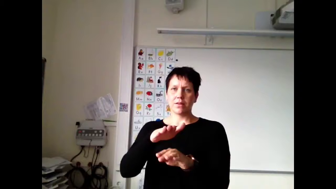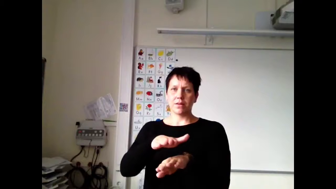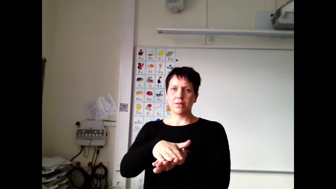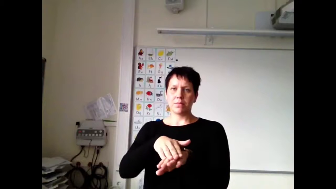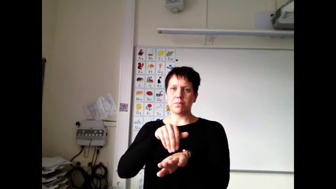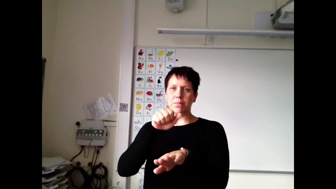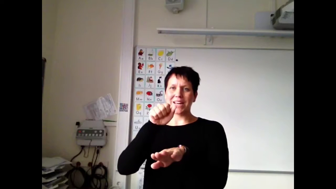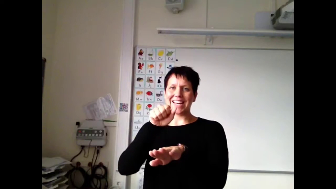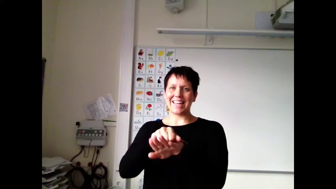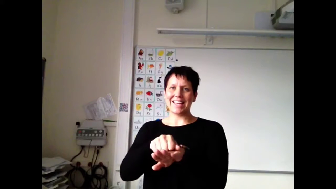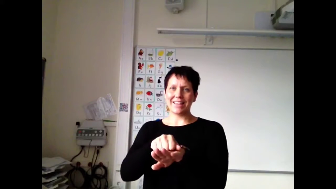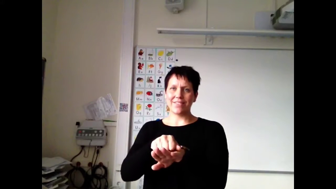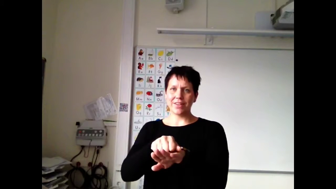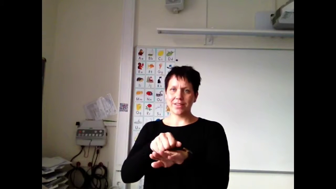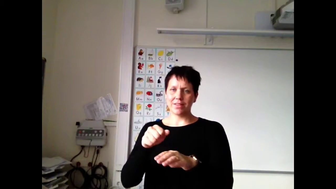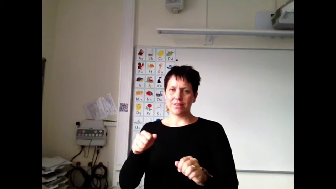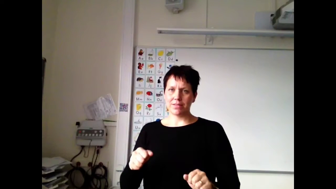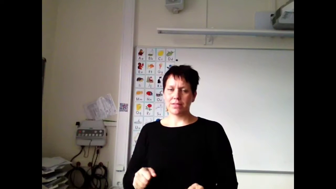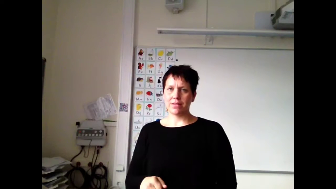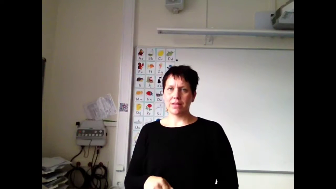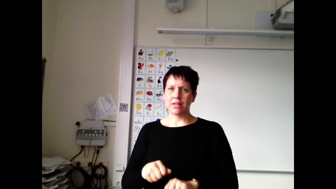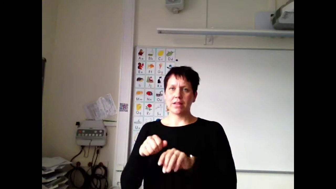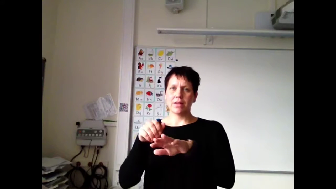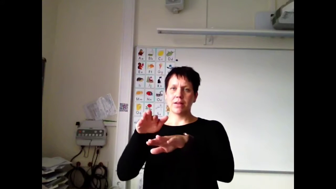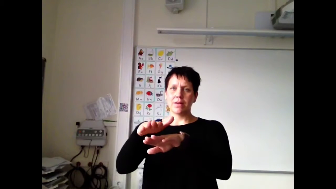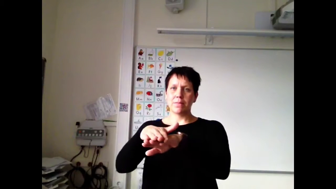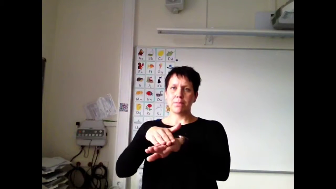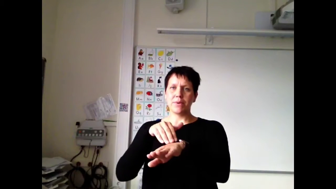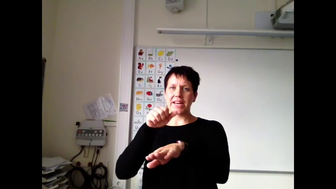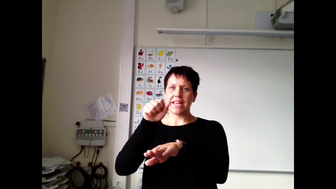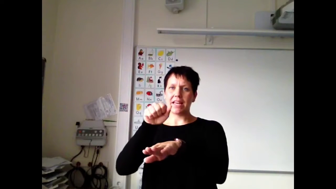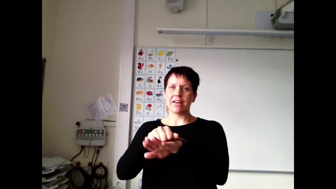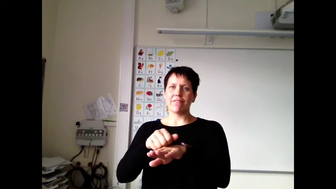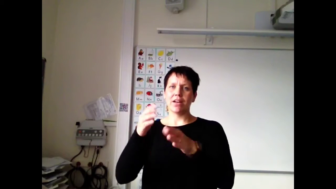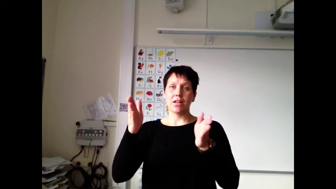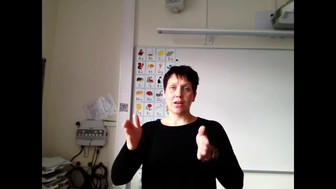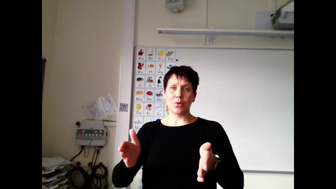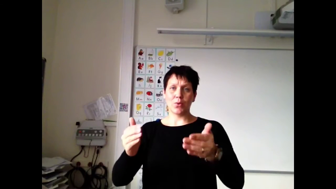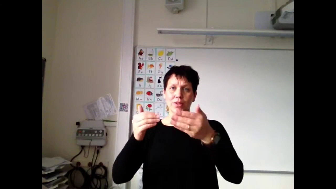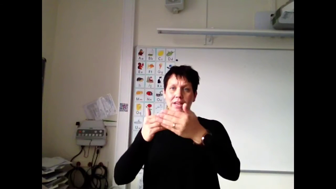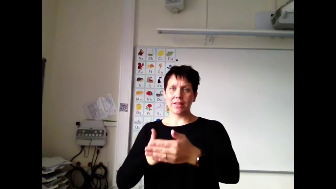Brev, brevlåda